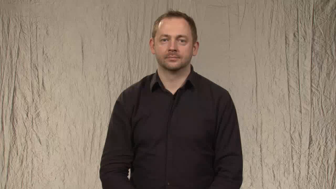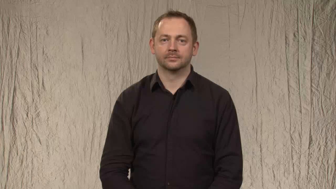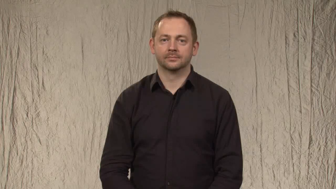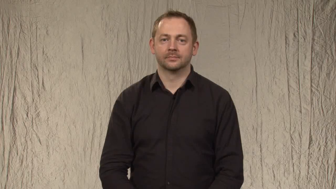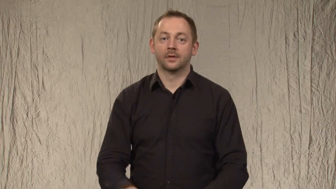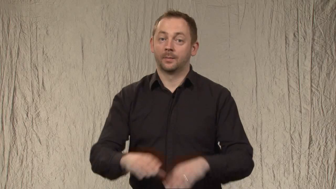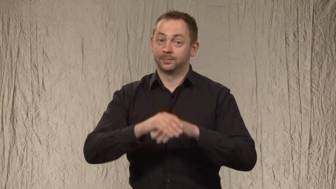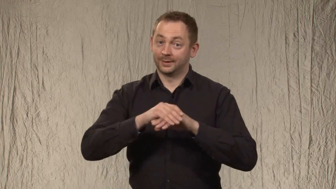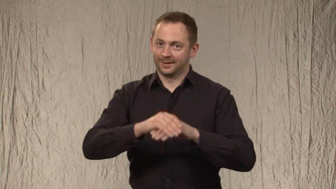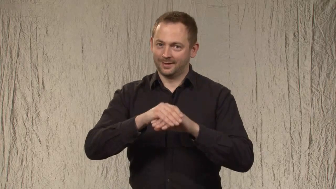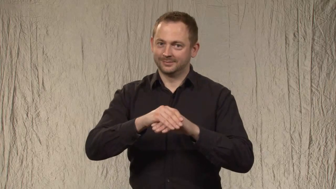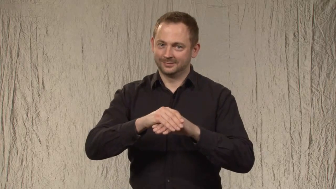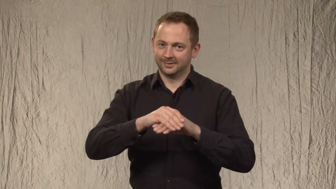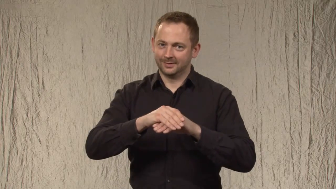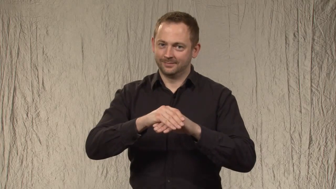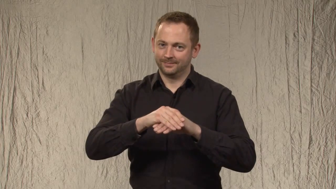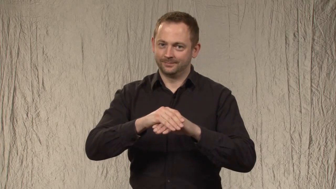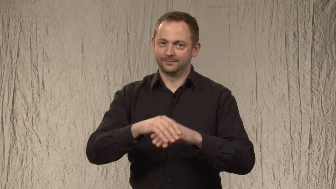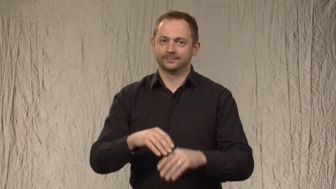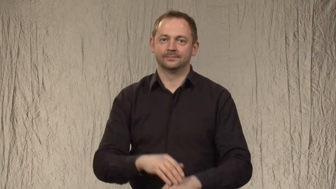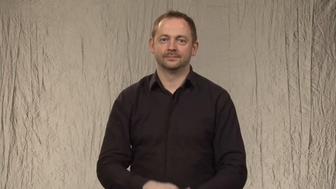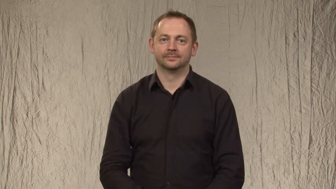bið að heilsa